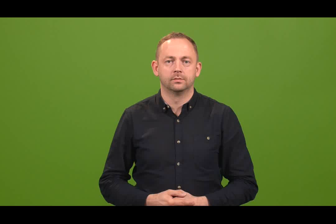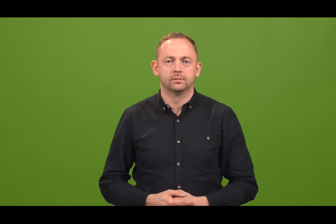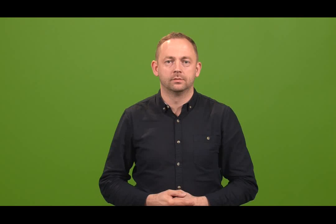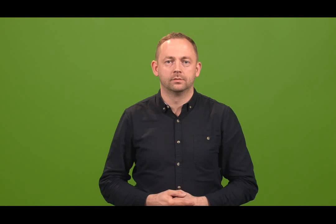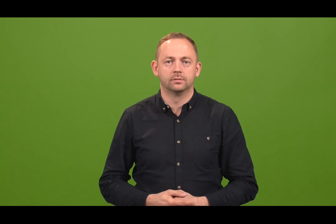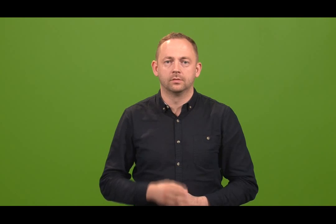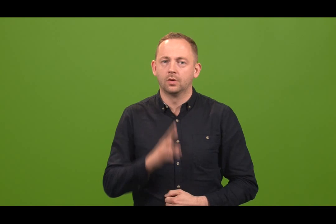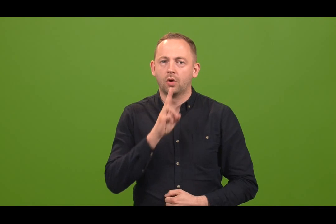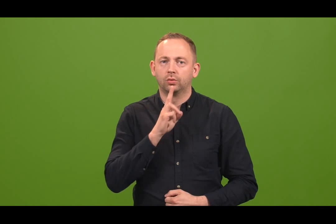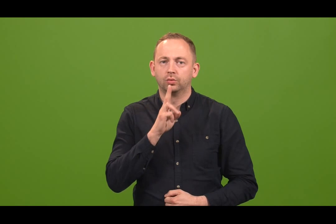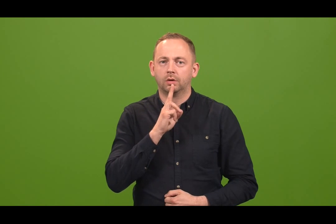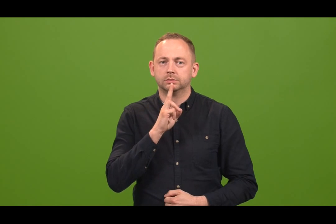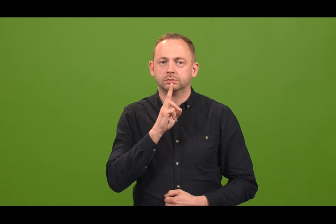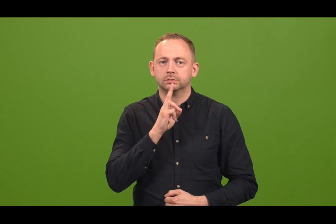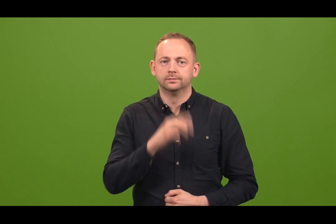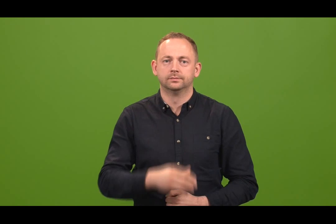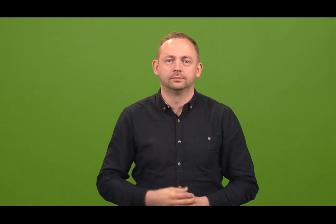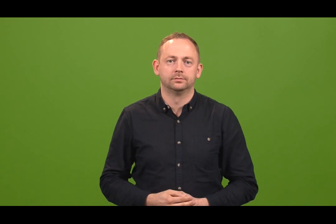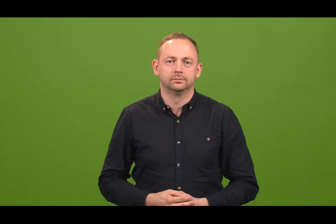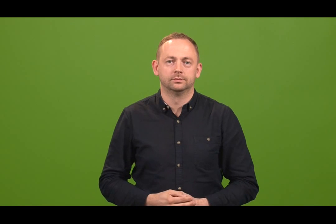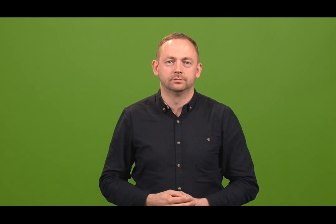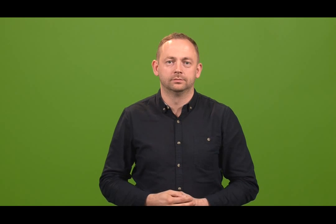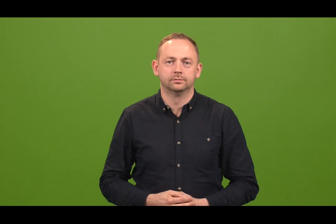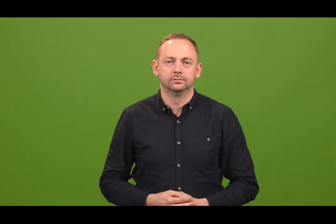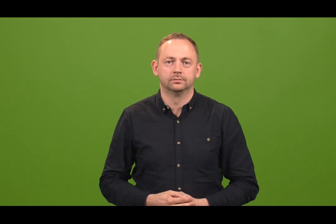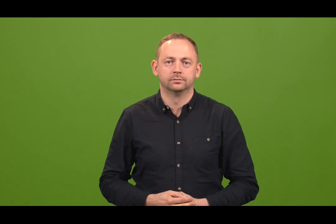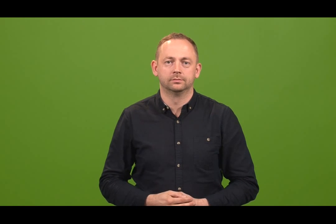Honduras